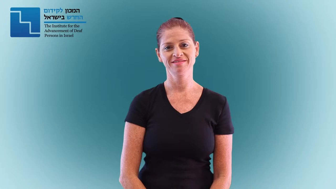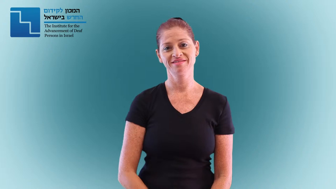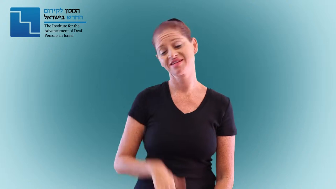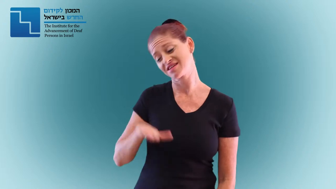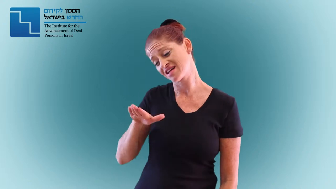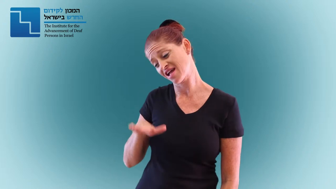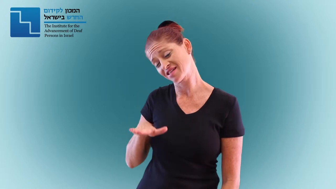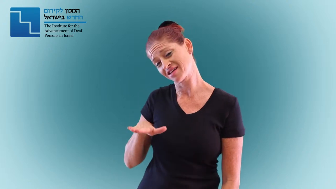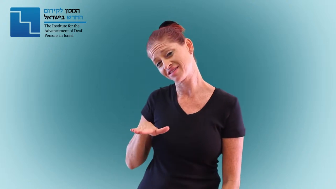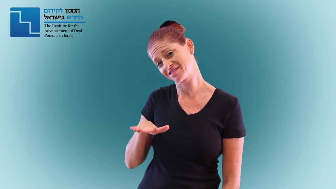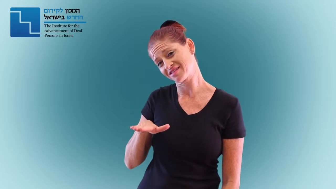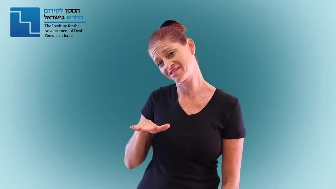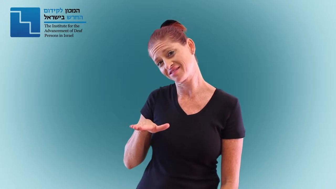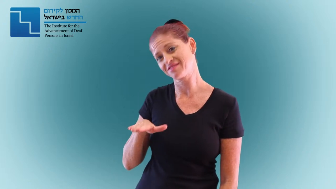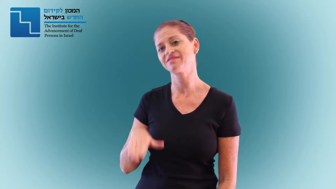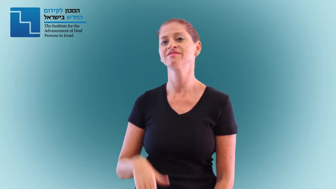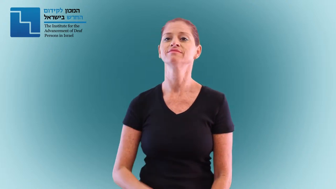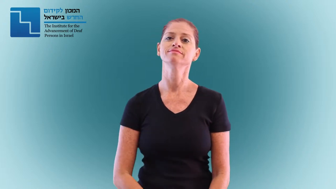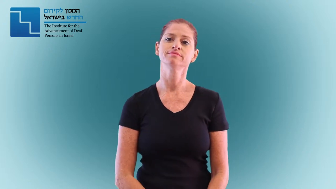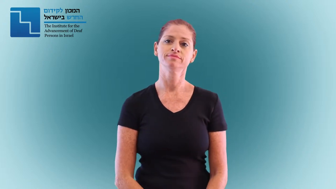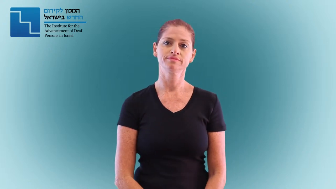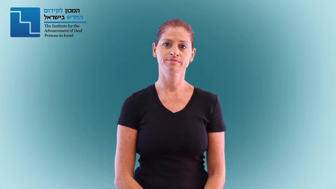קטן (ילד קטן)